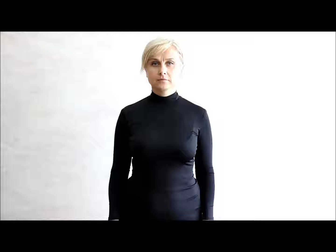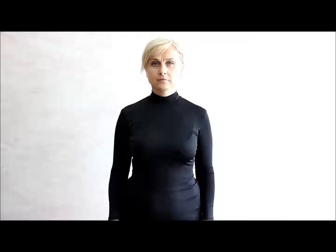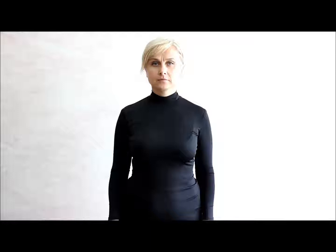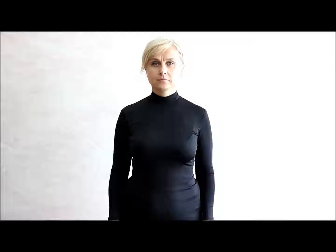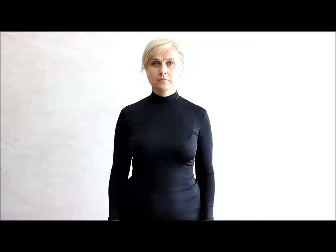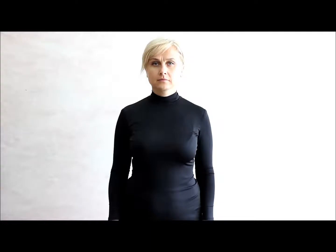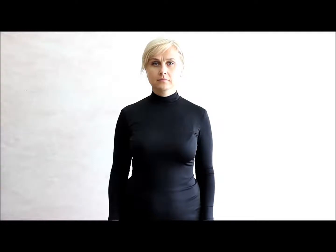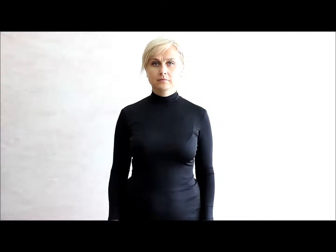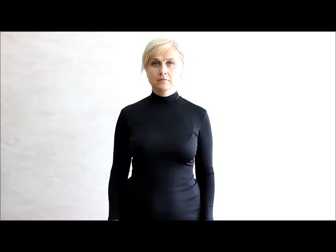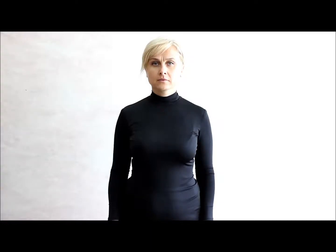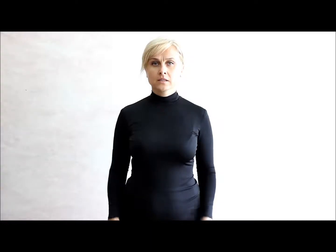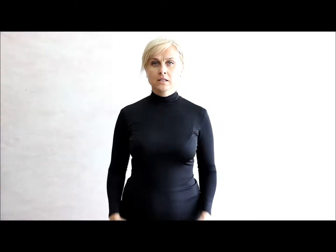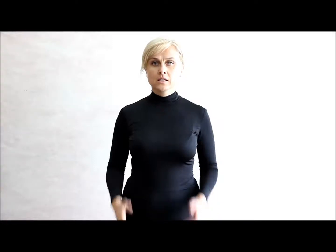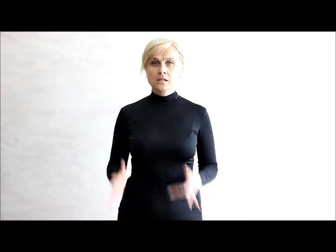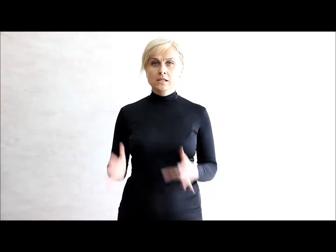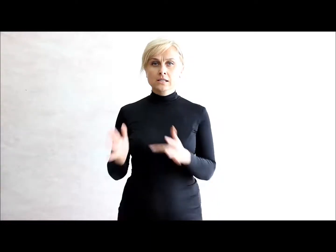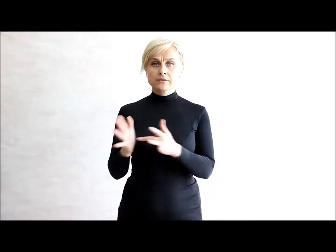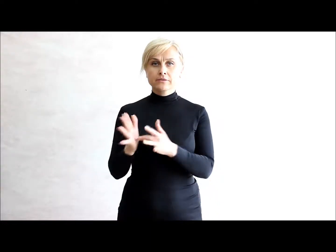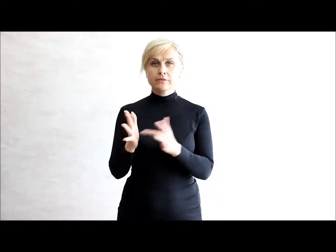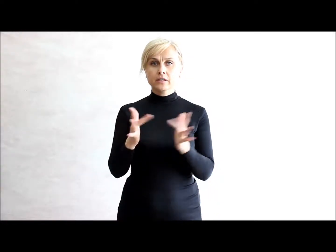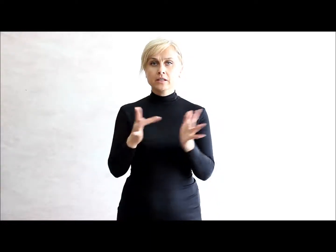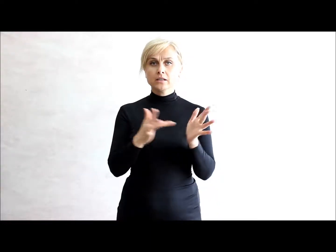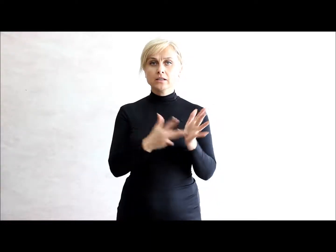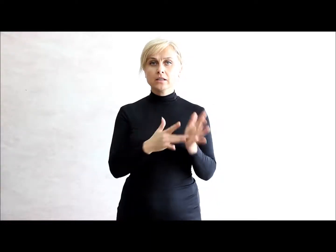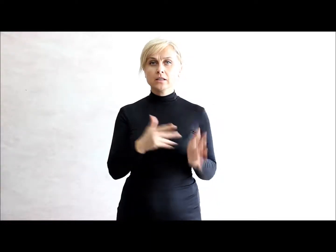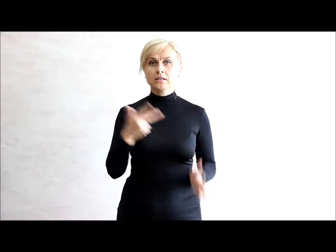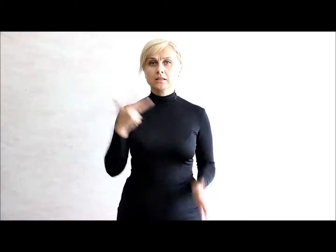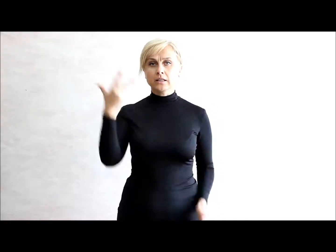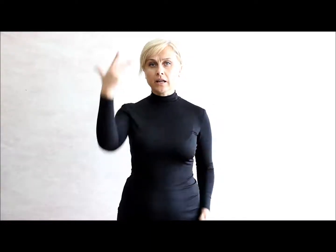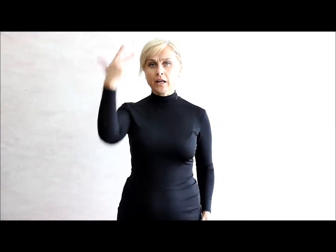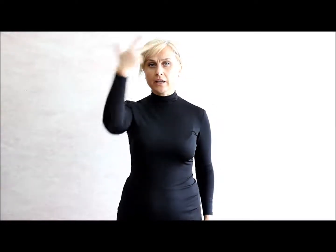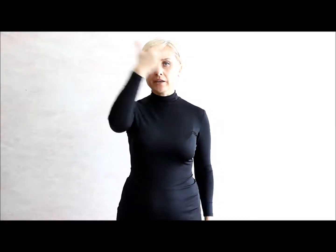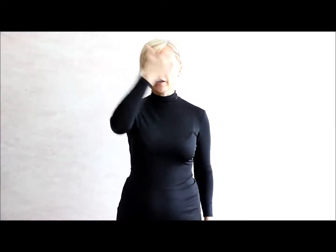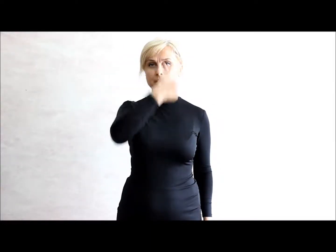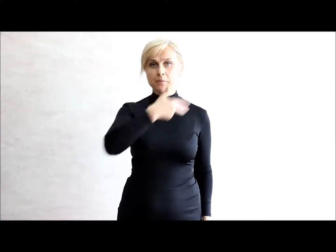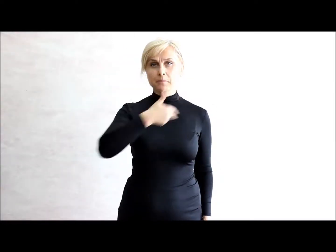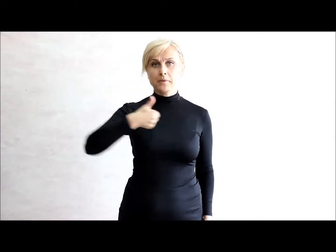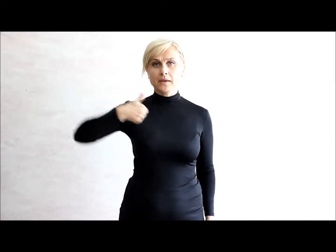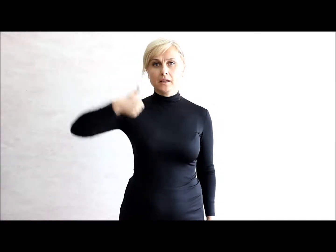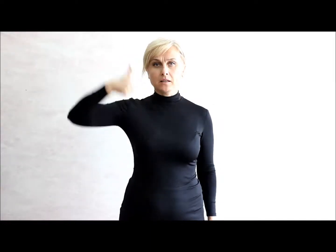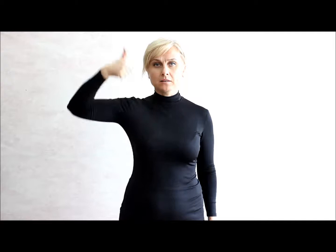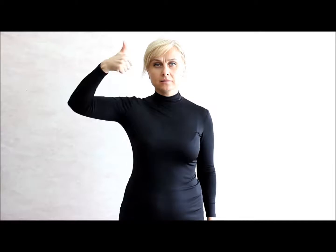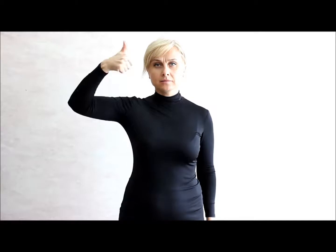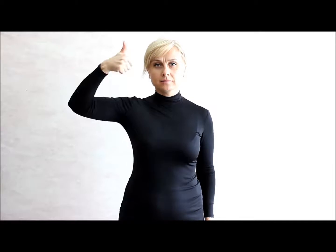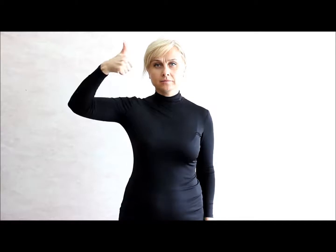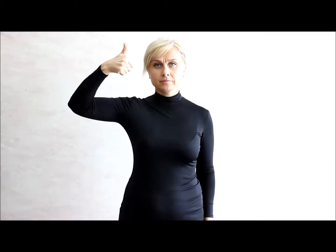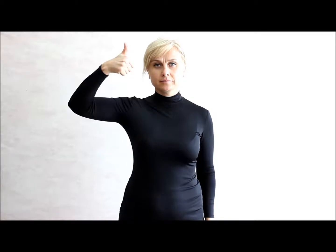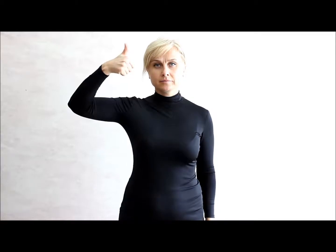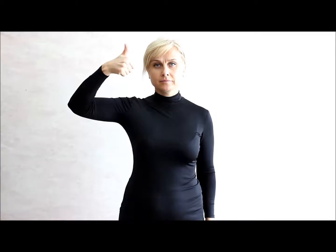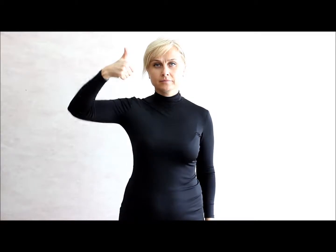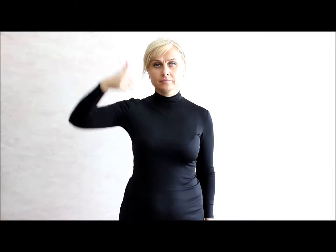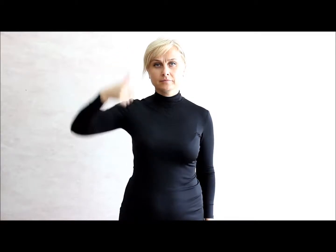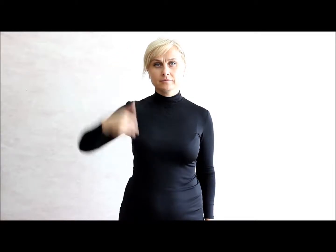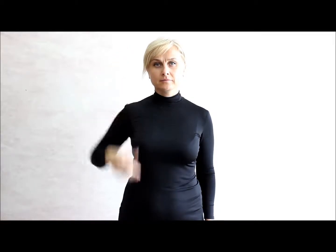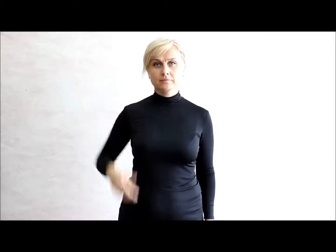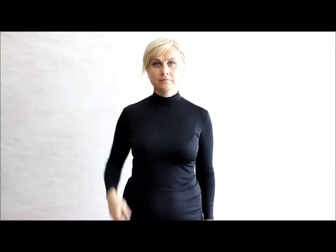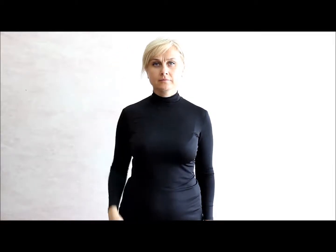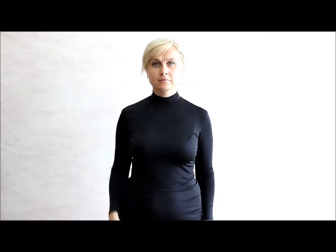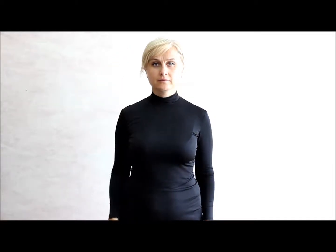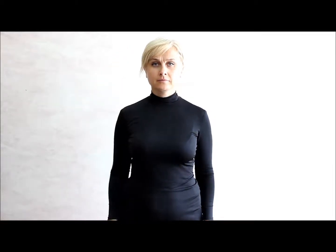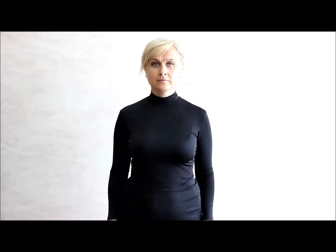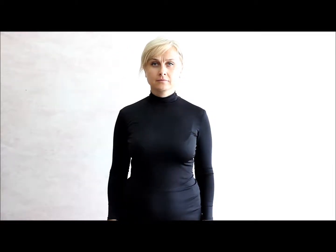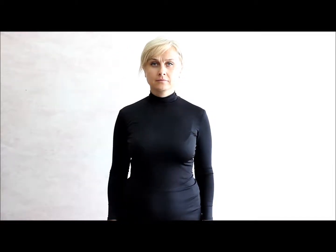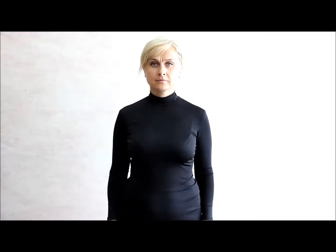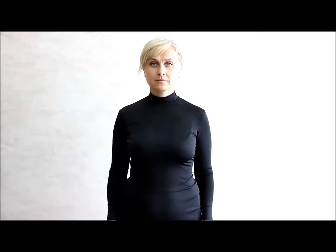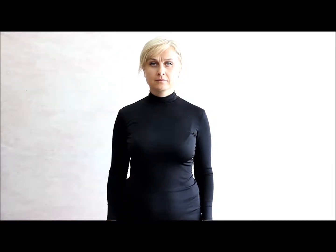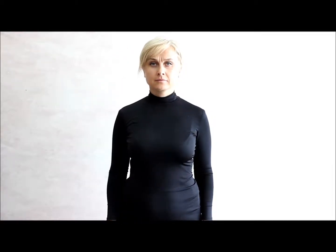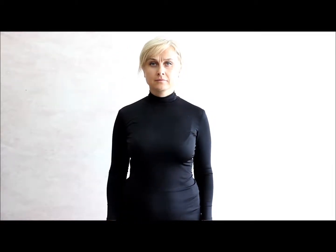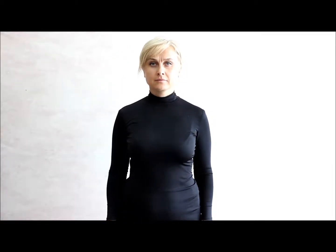Sfânta Treime